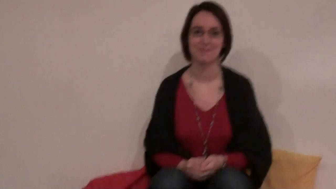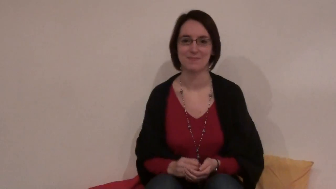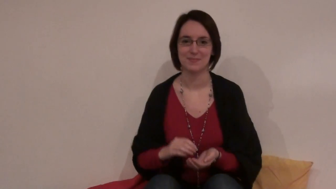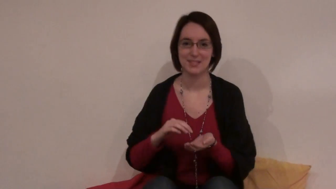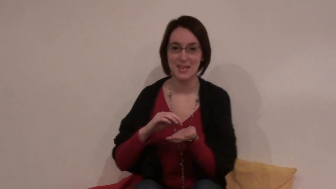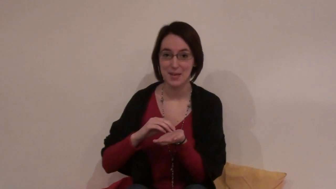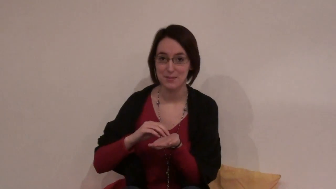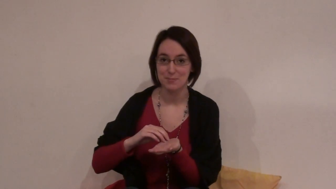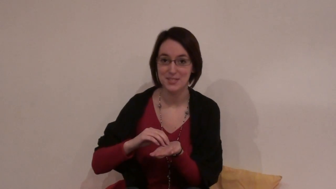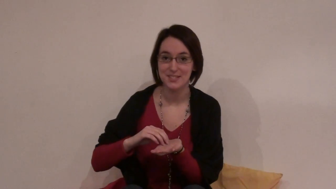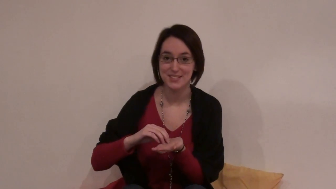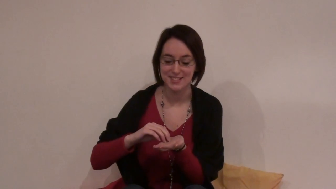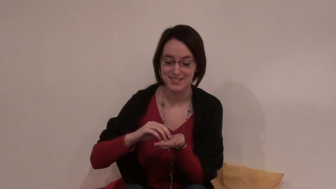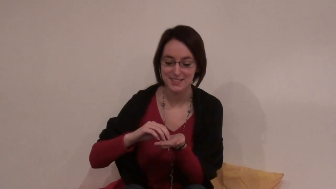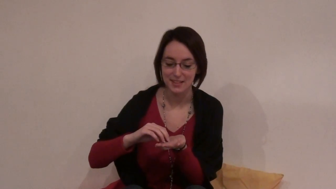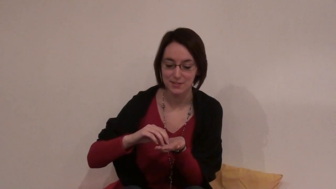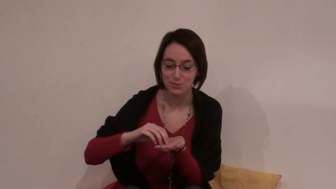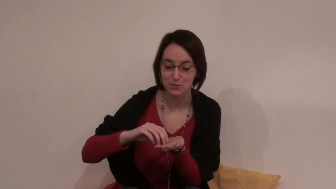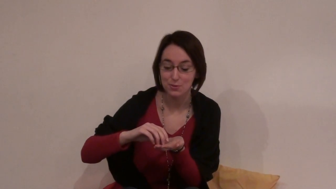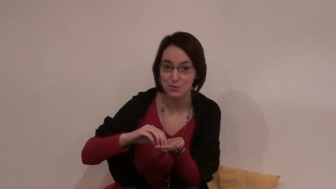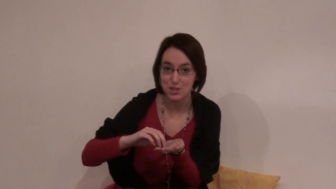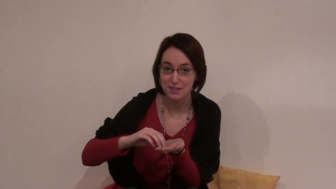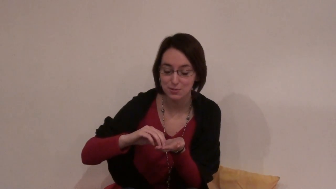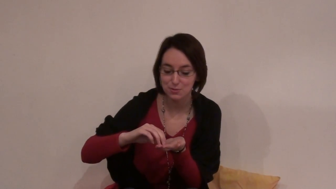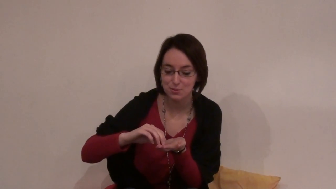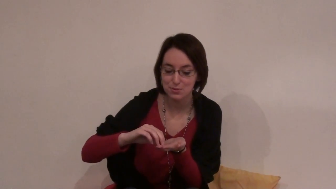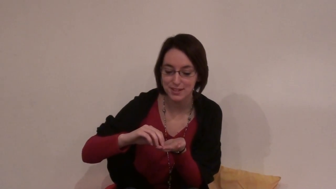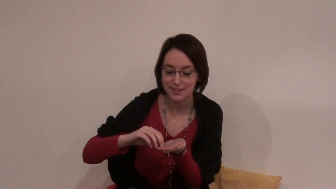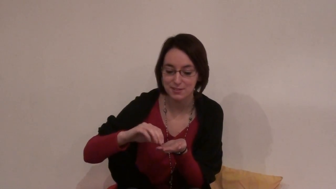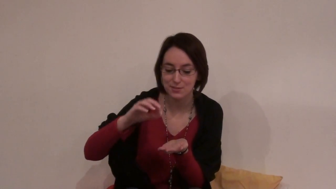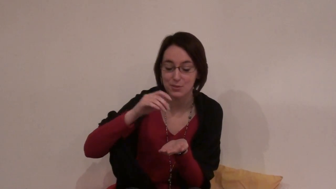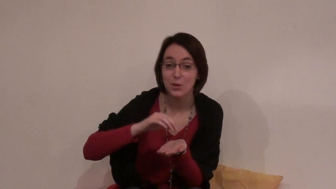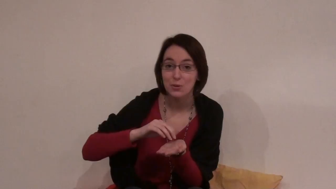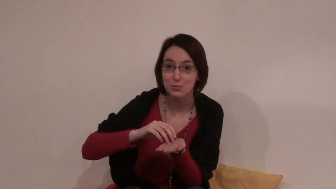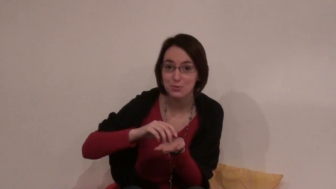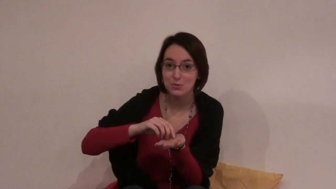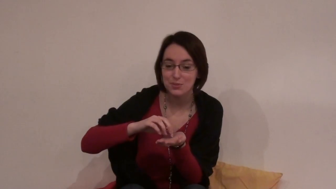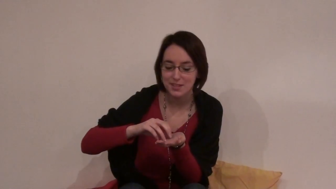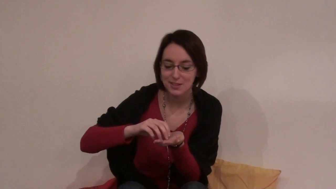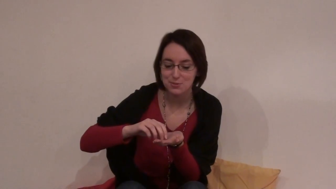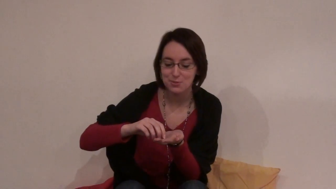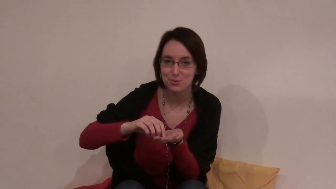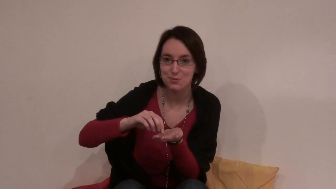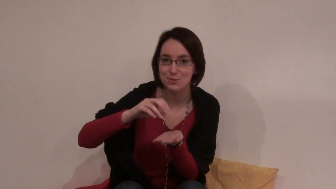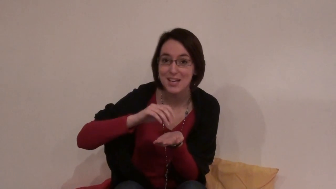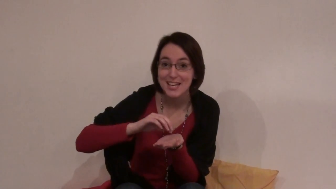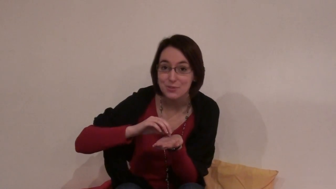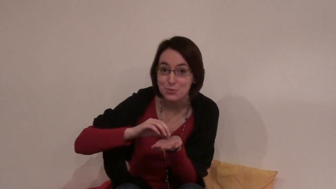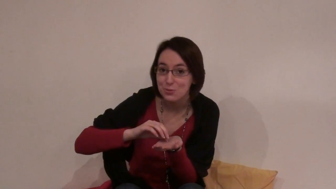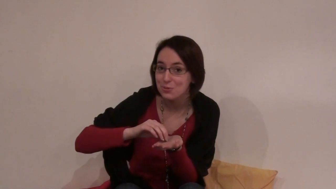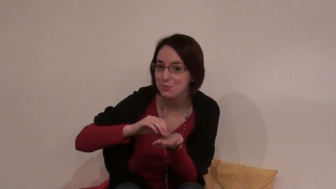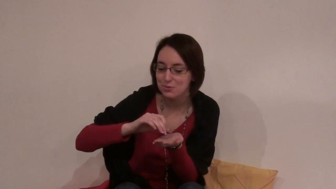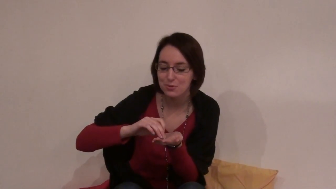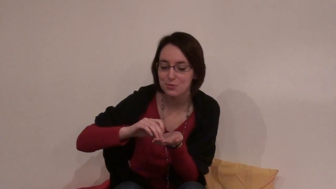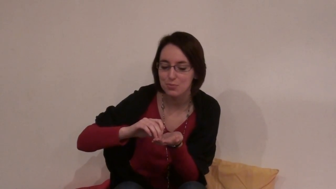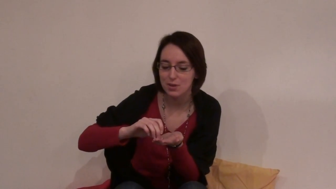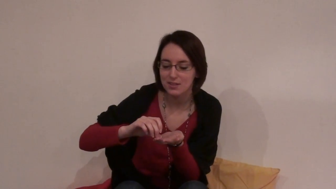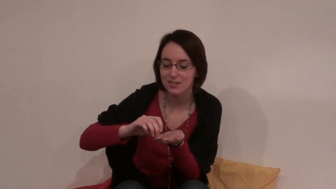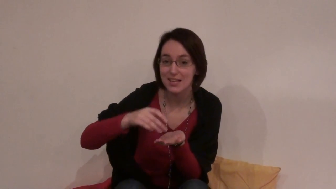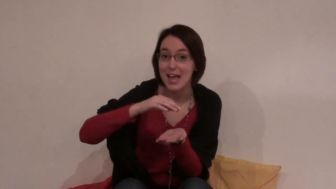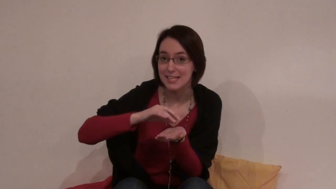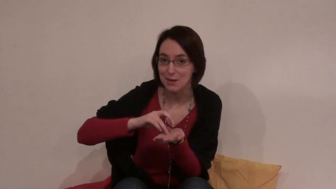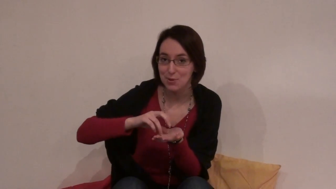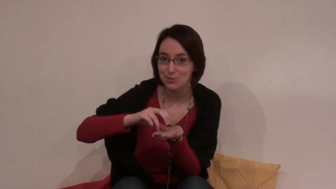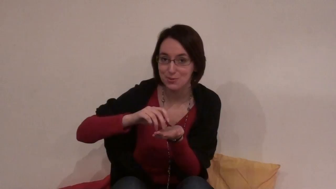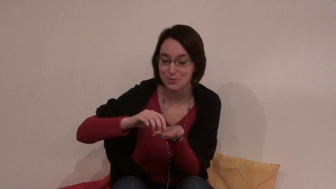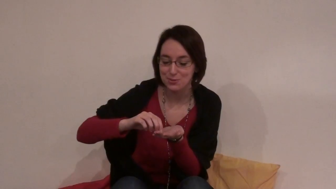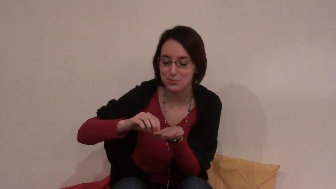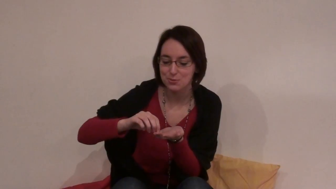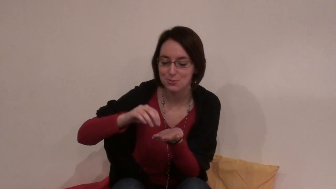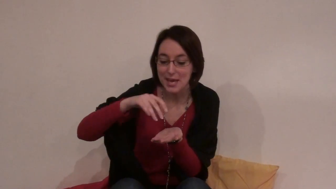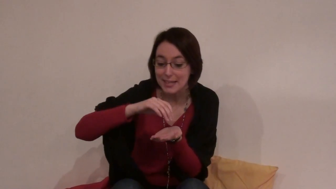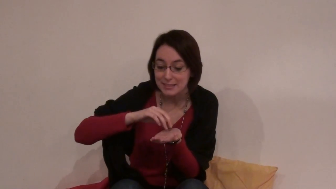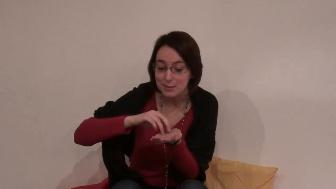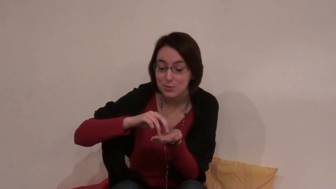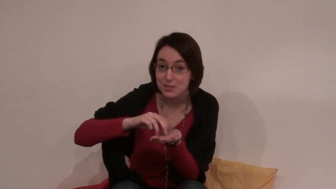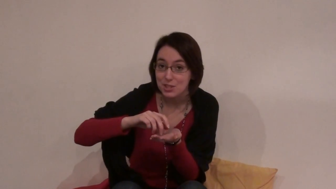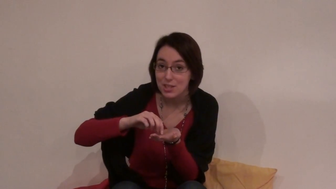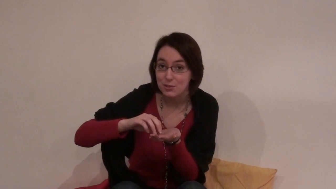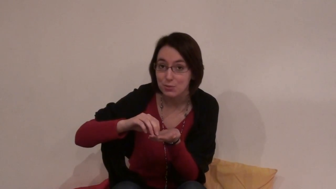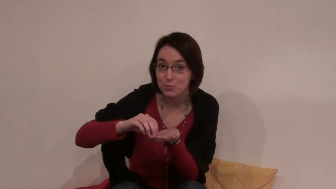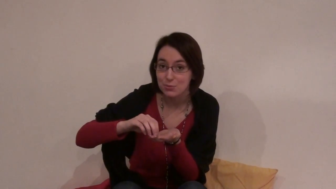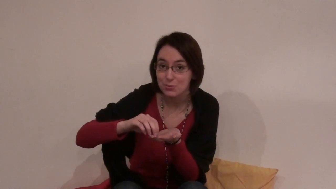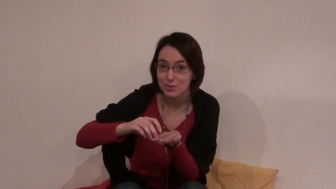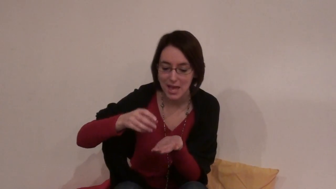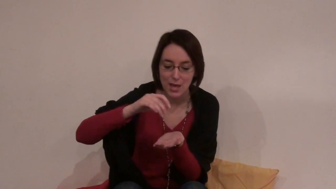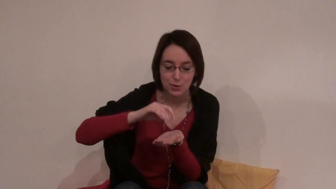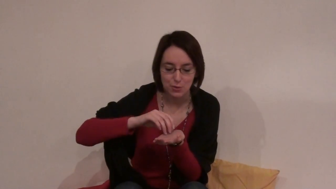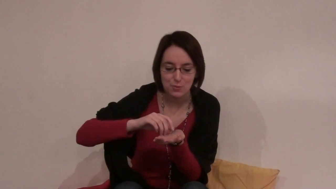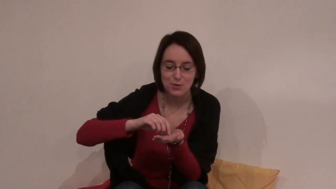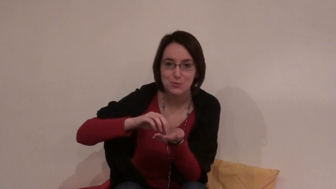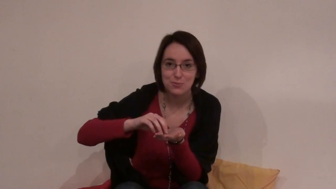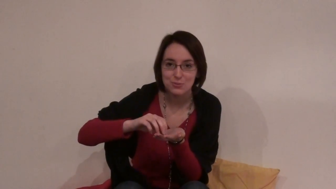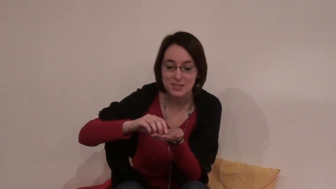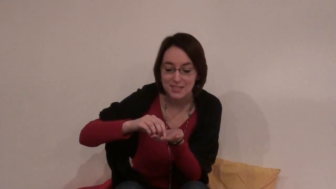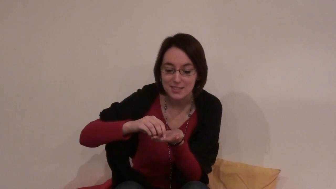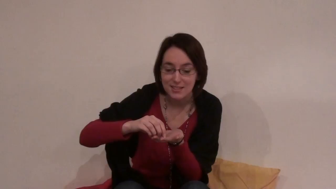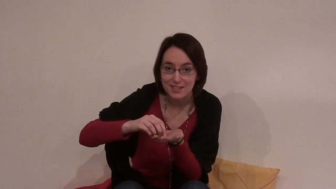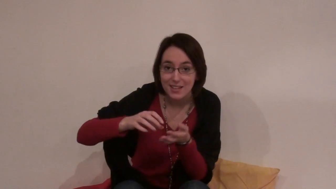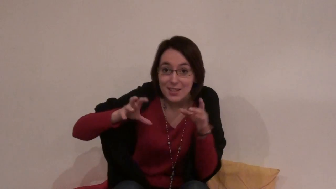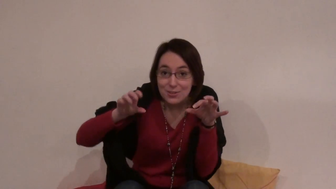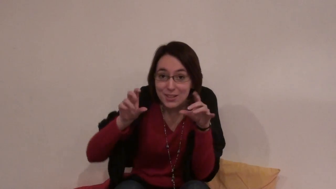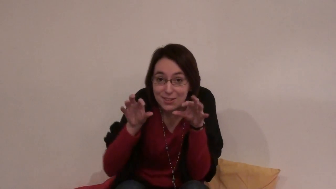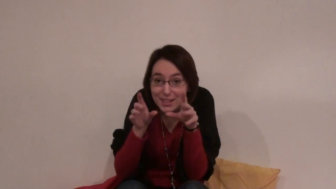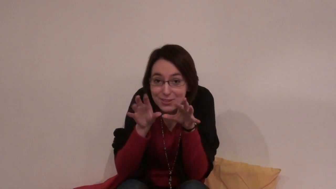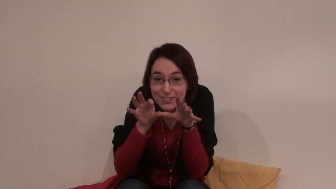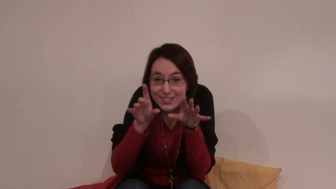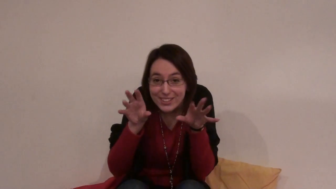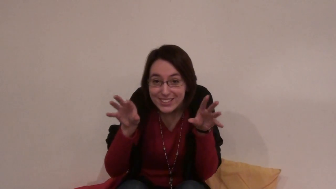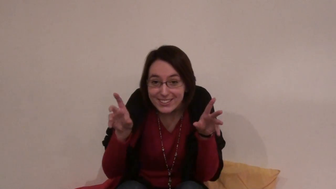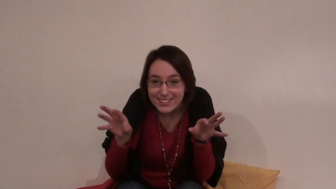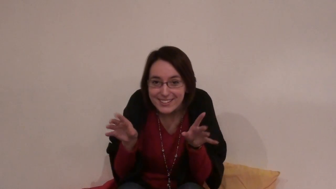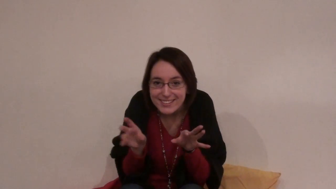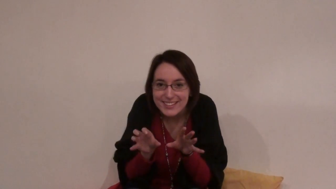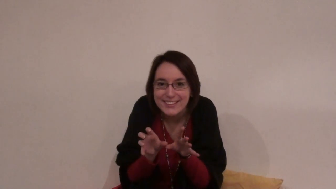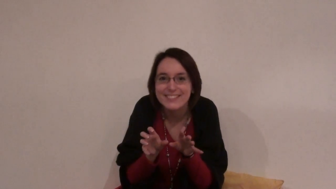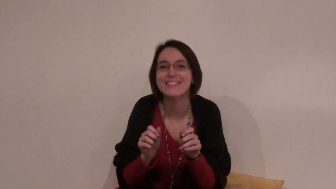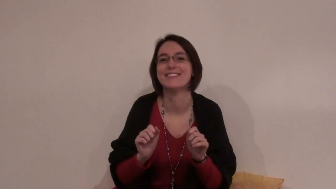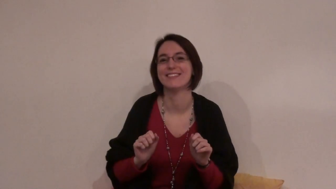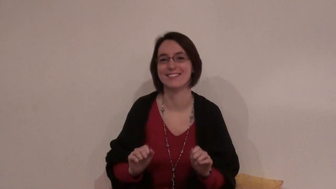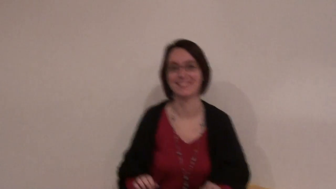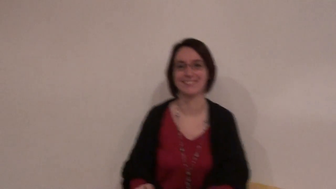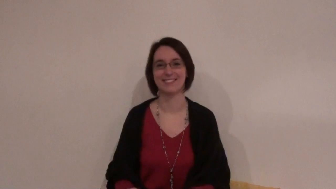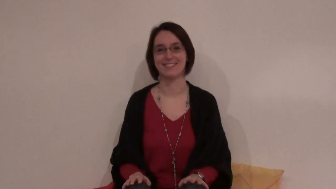minette